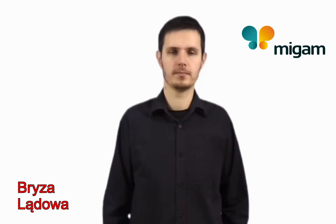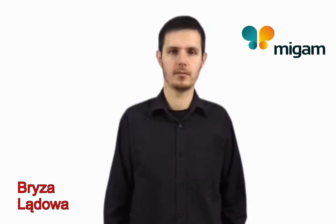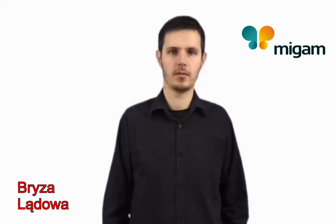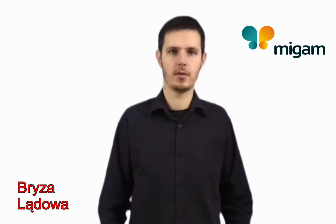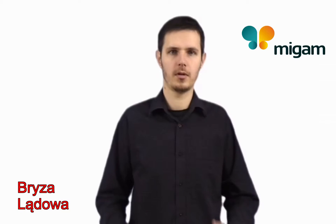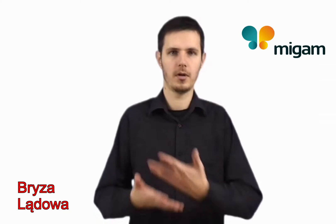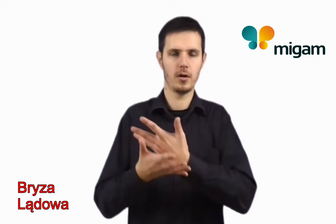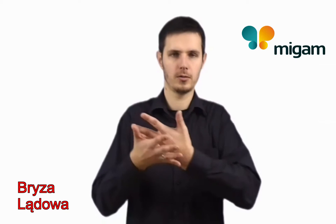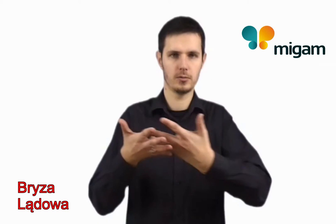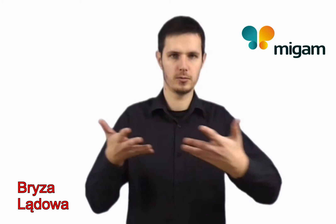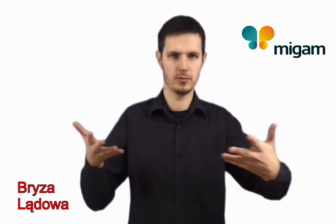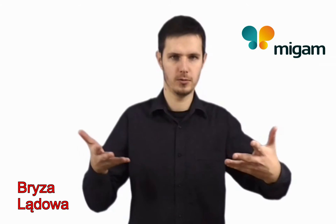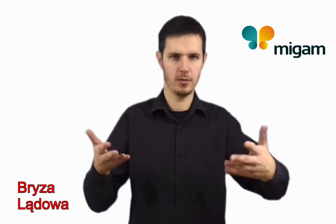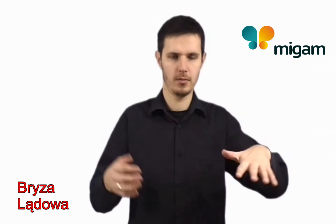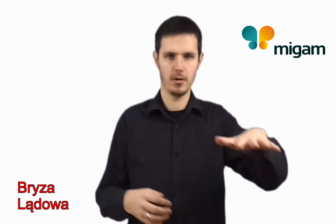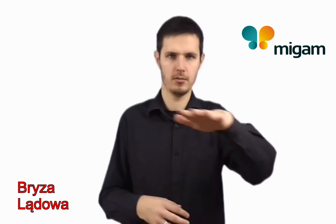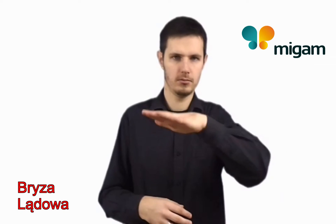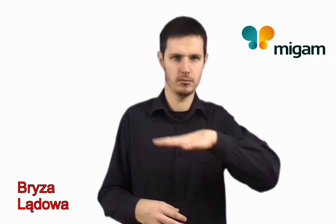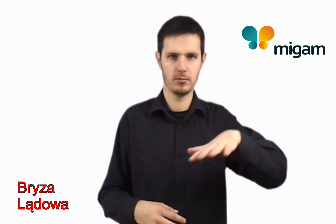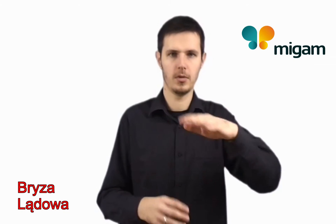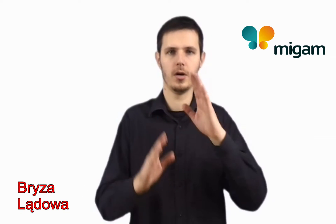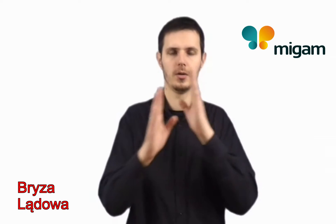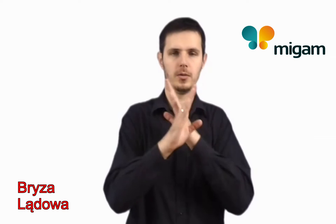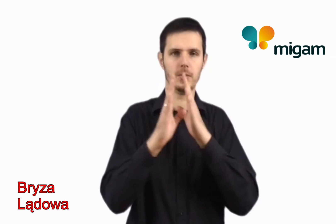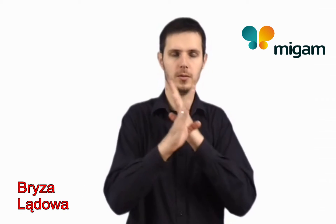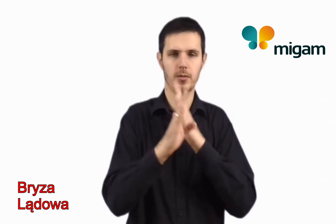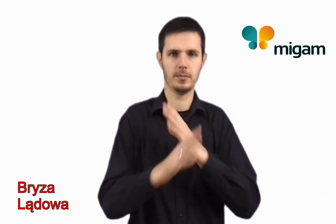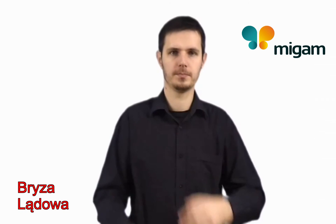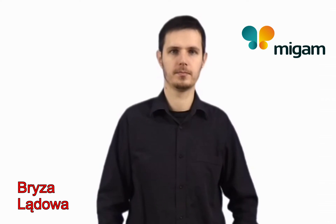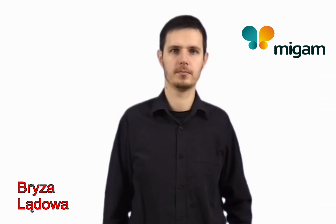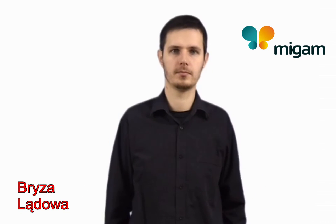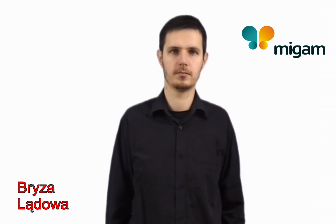bryza lądowa